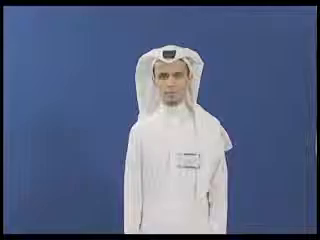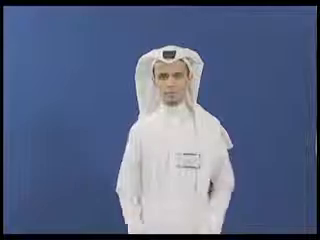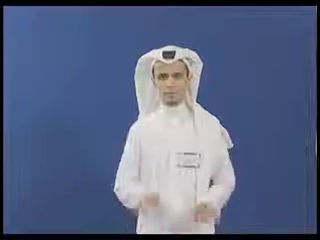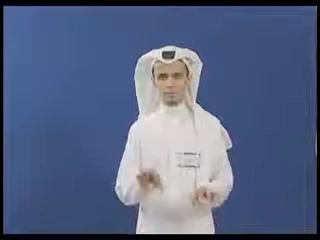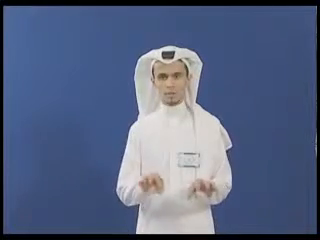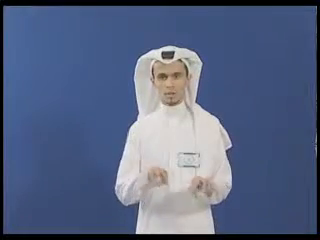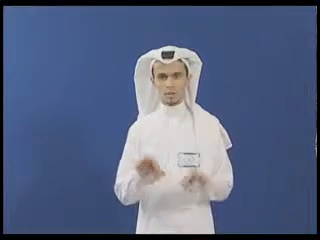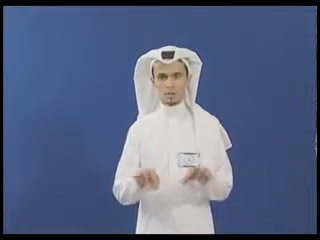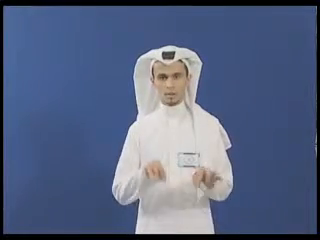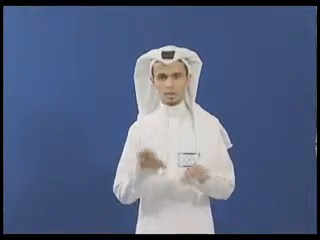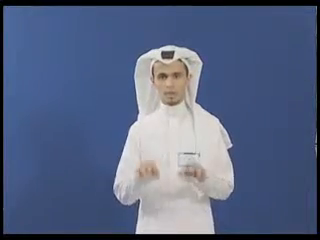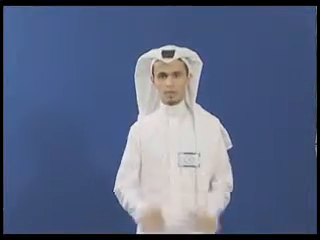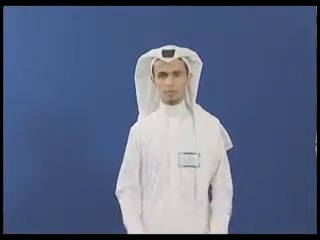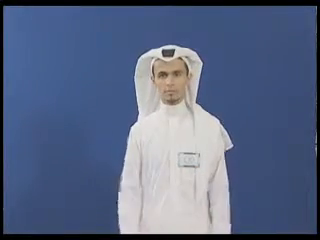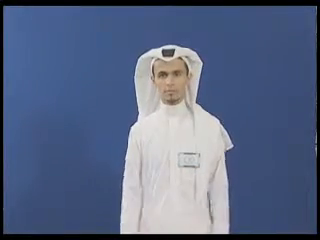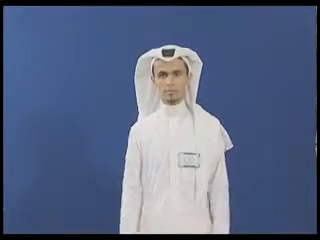قانون